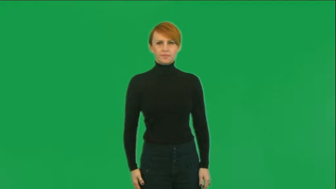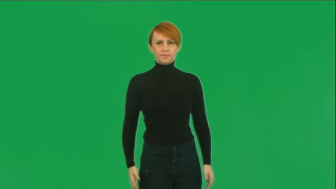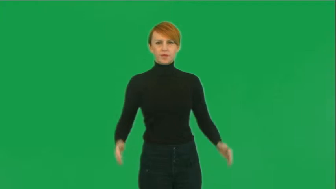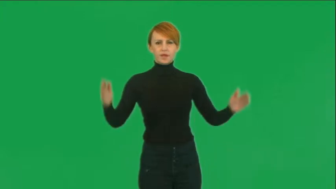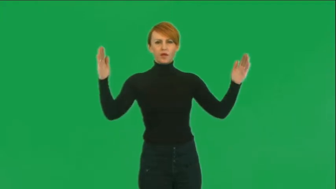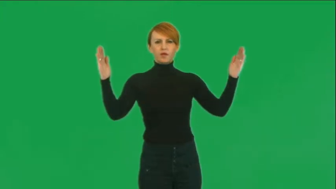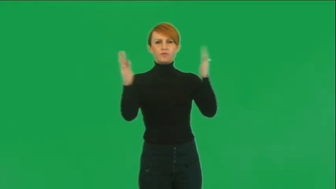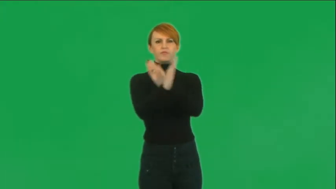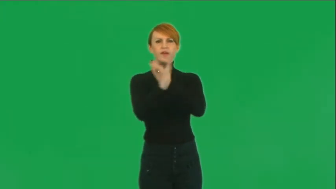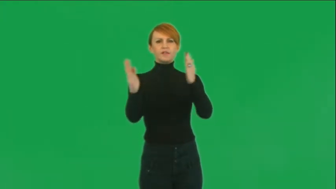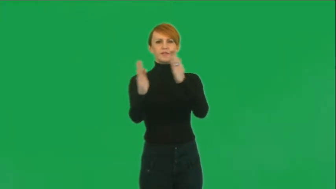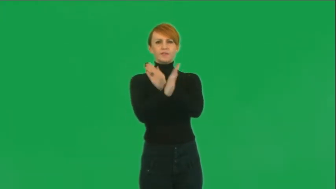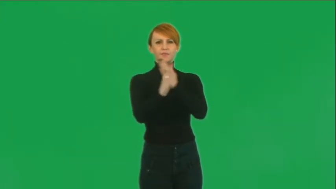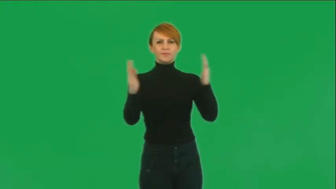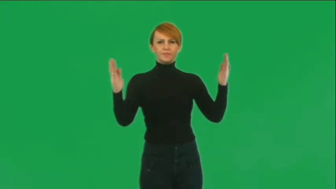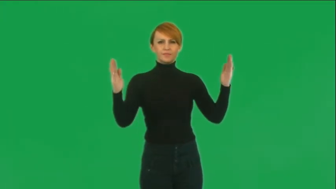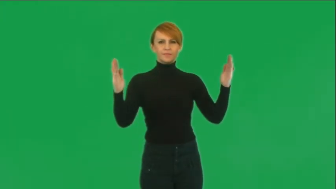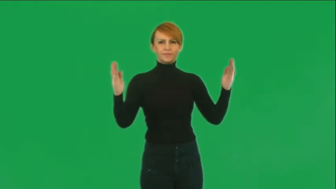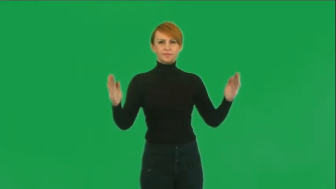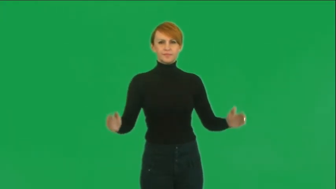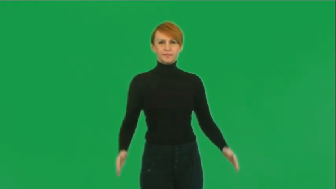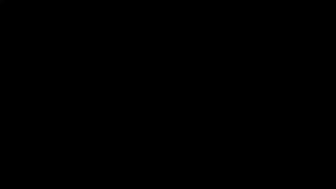wiatr